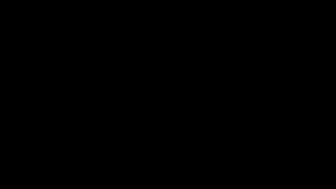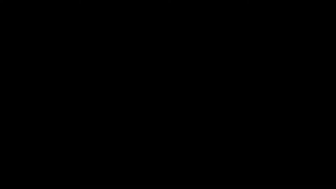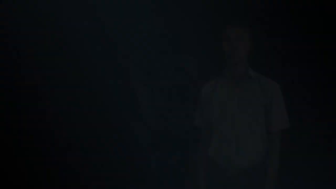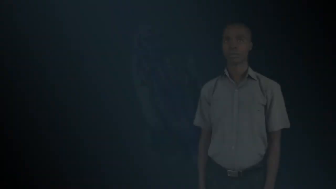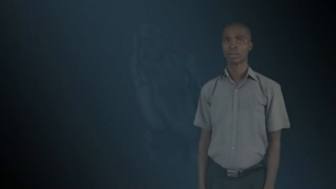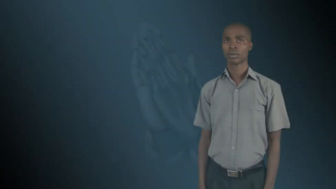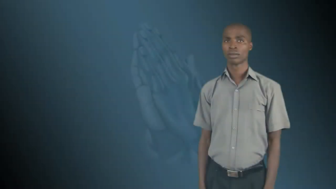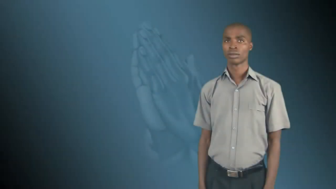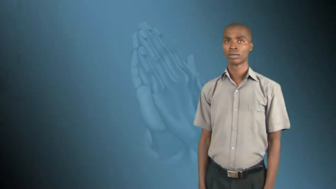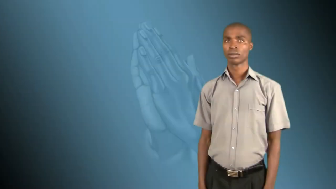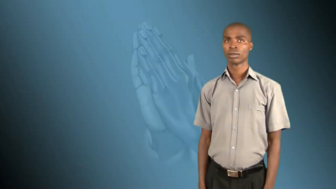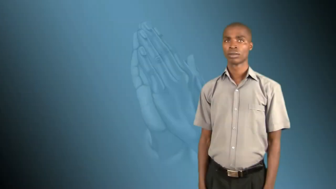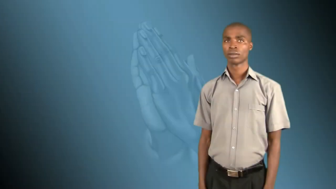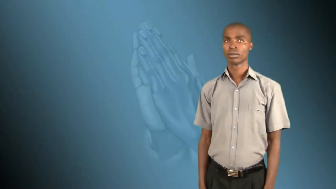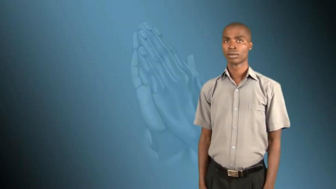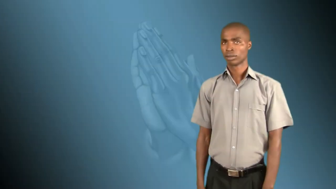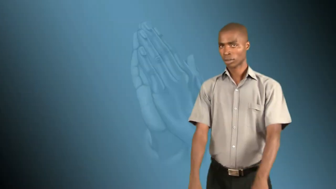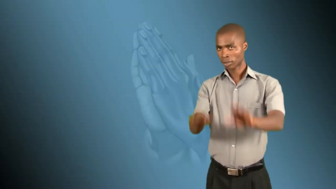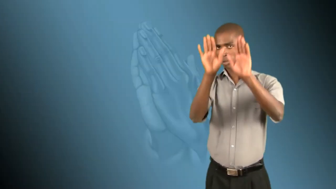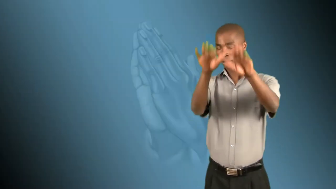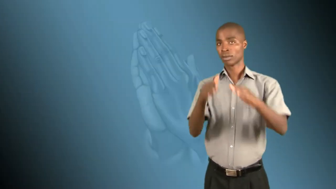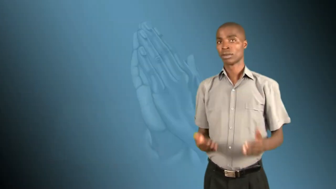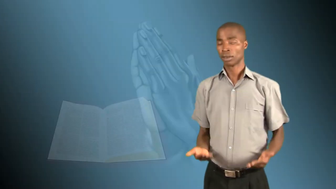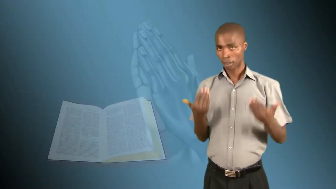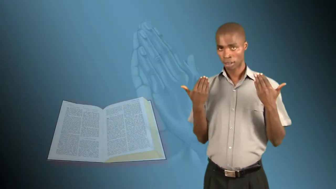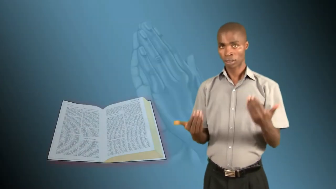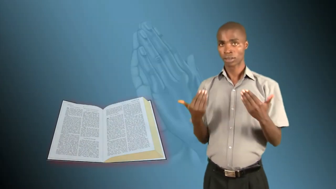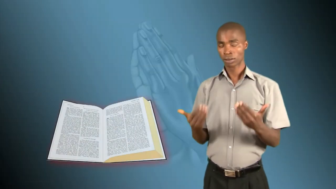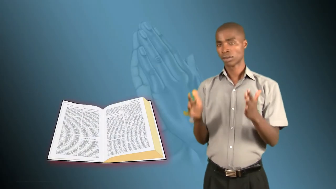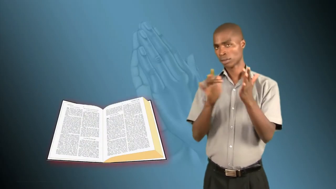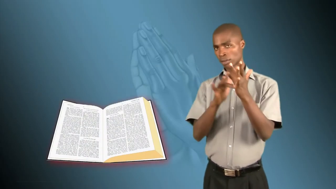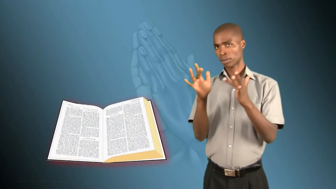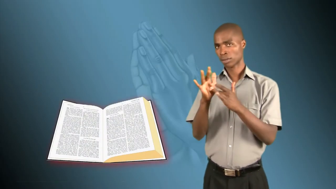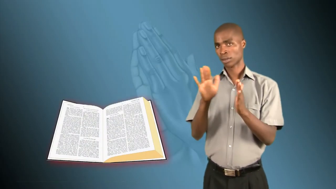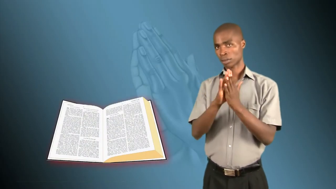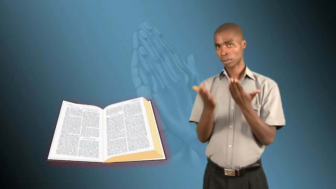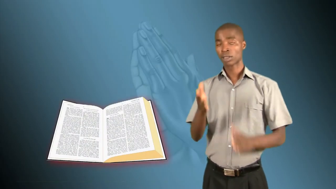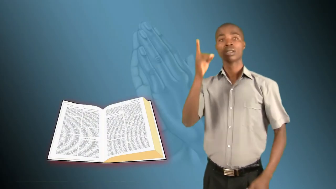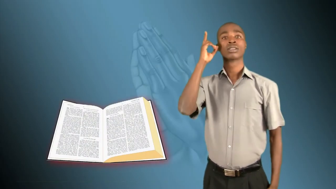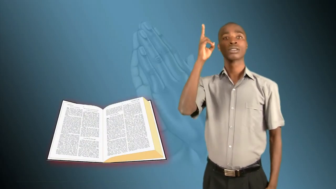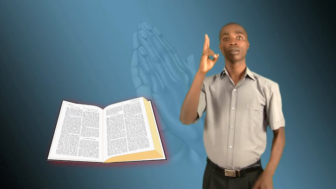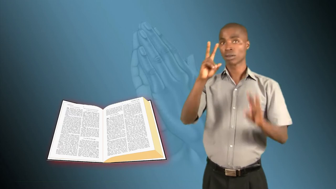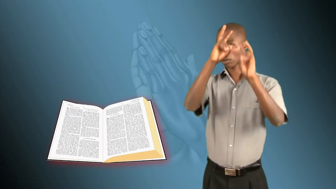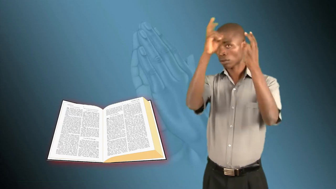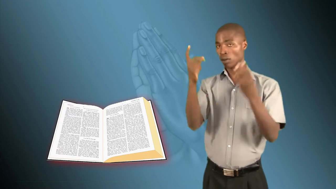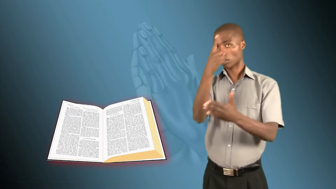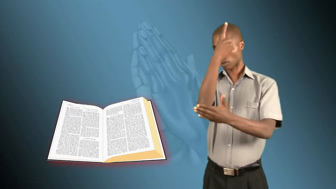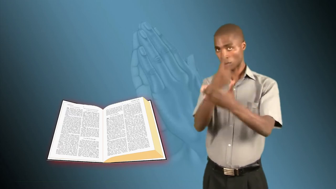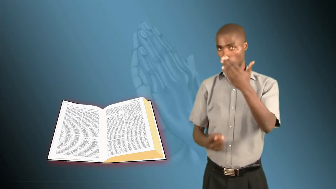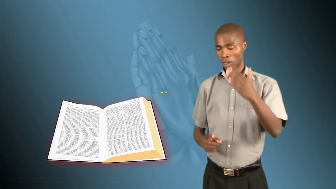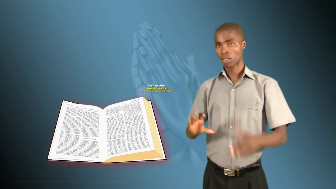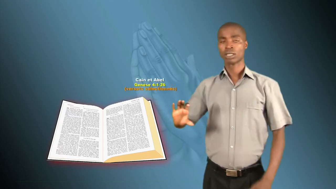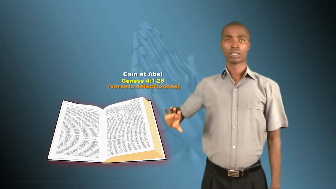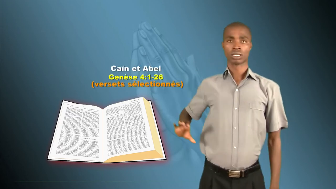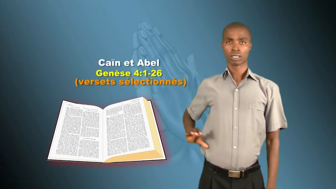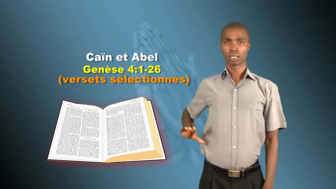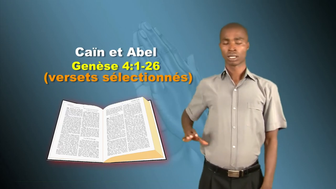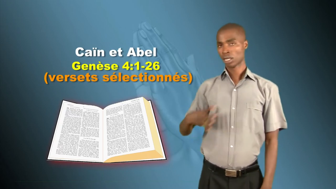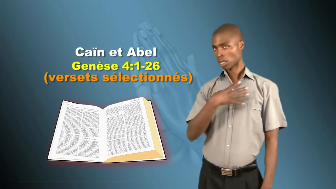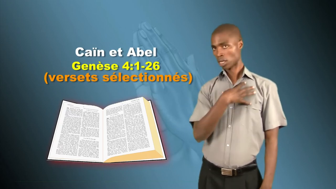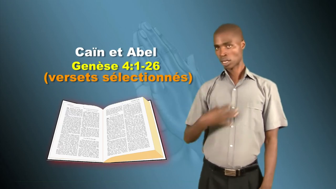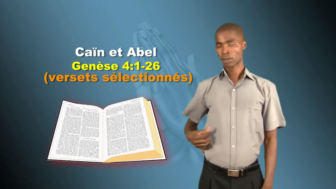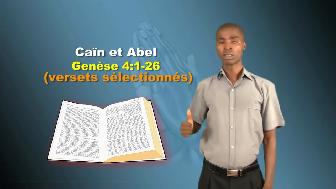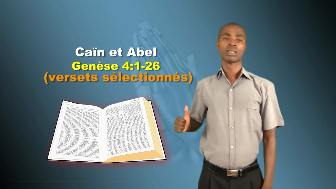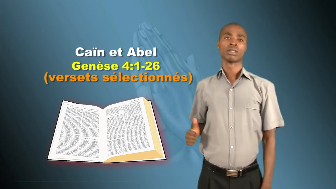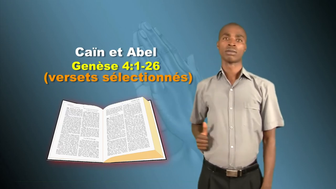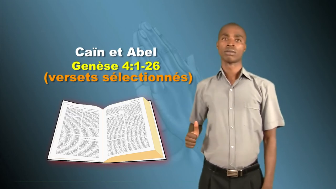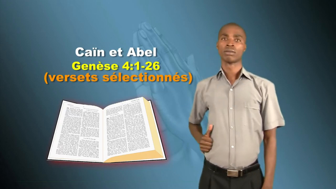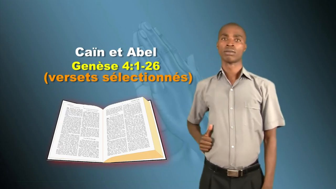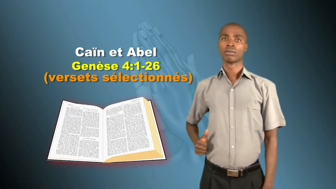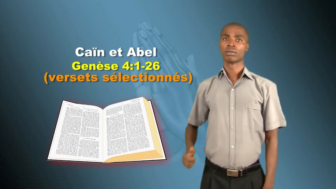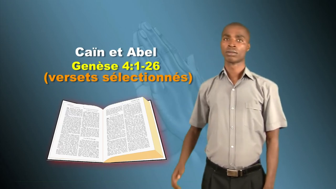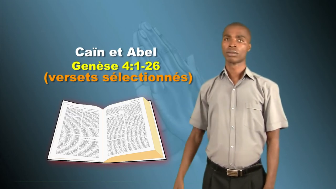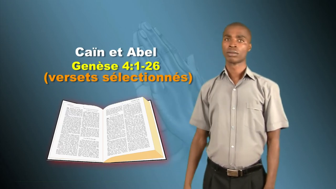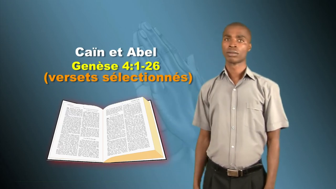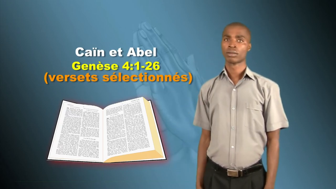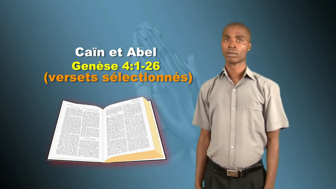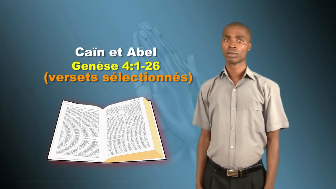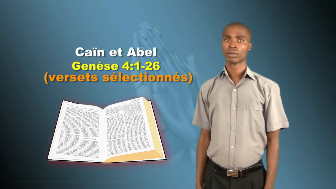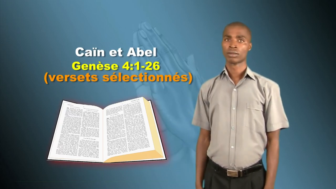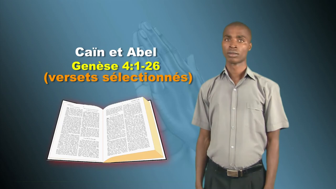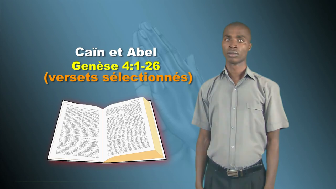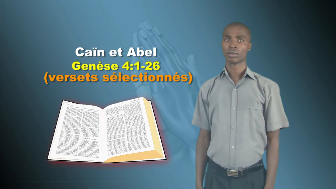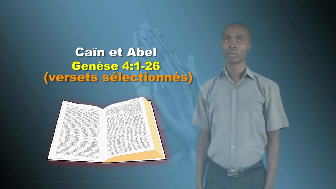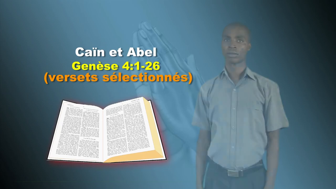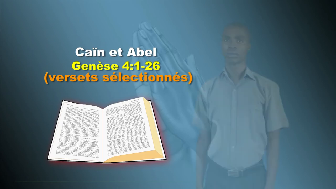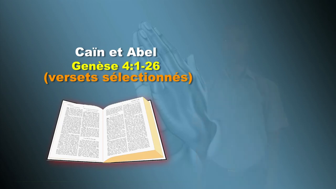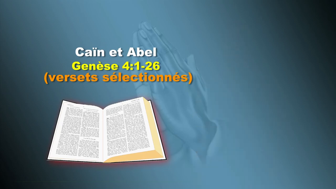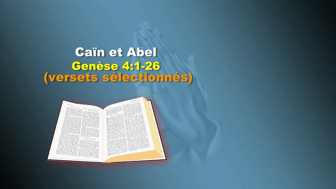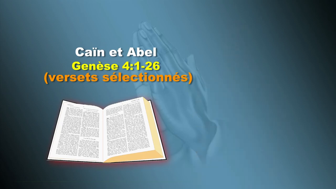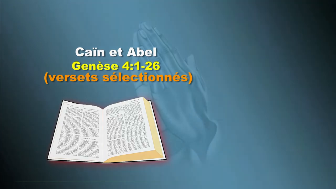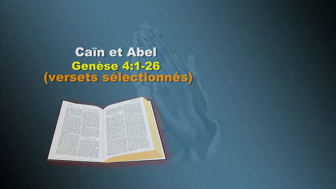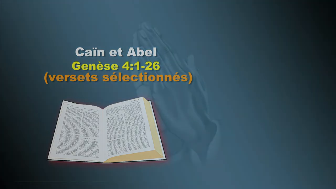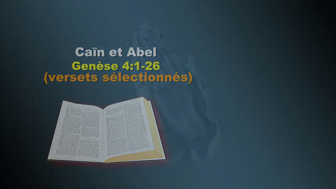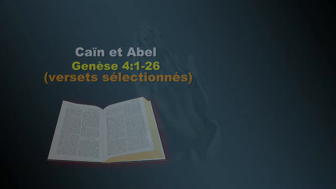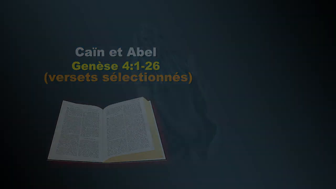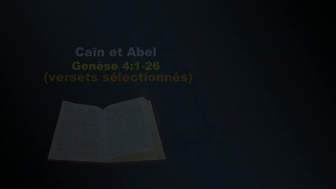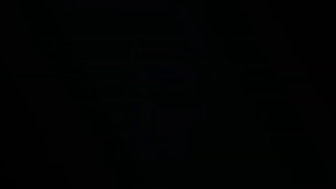Caïn et Abel